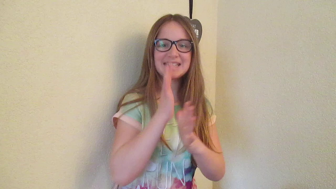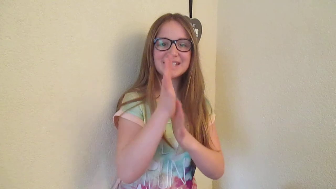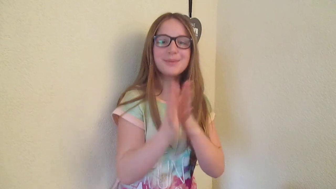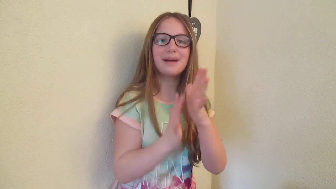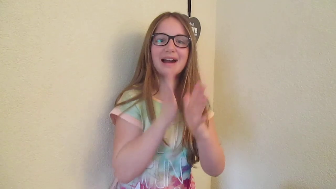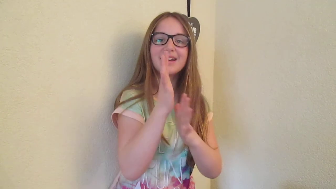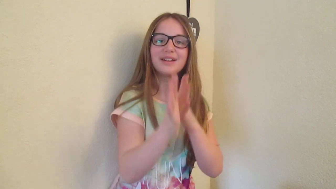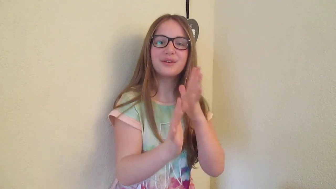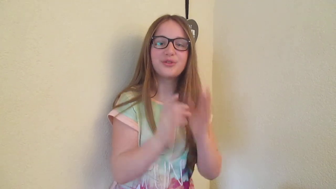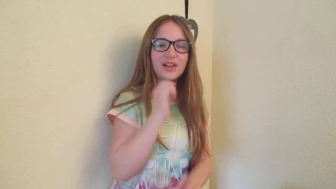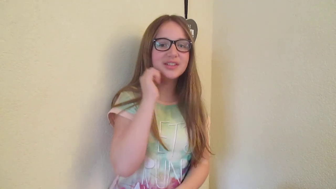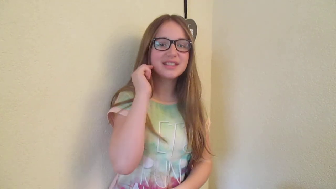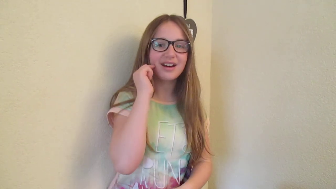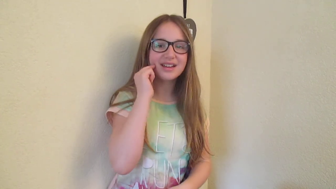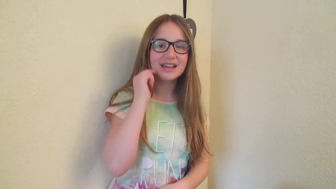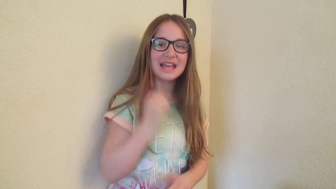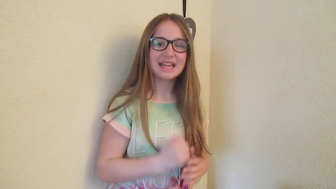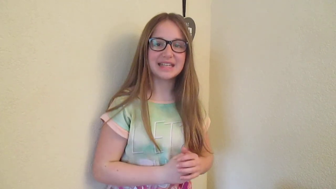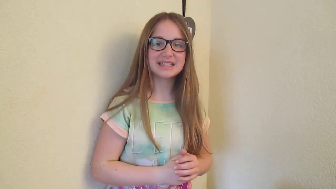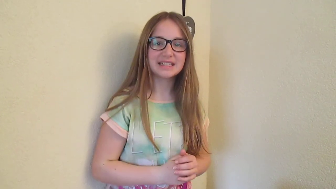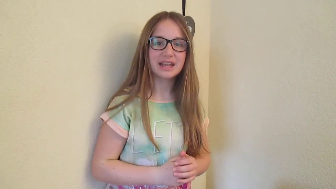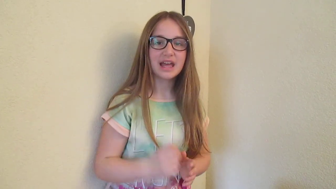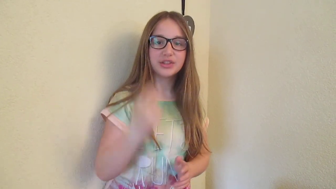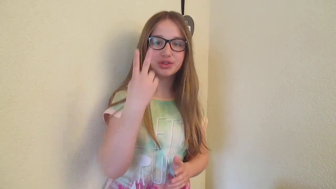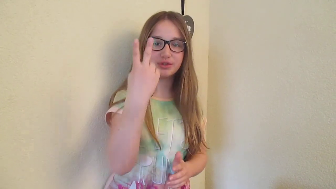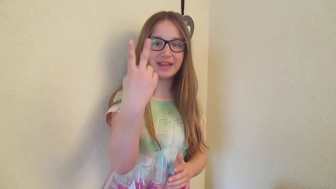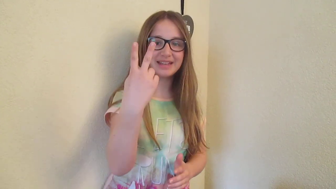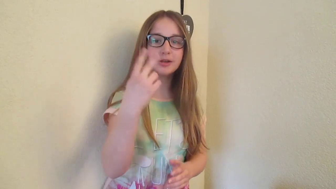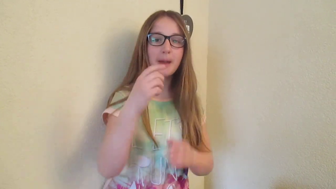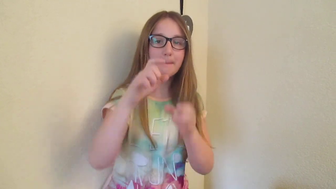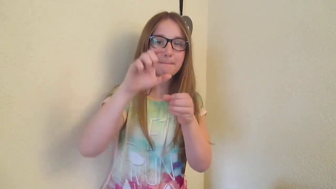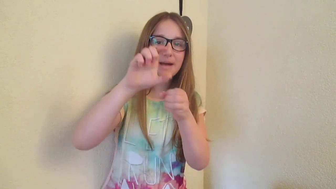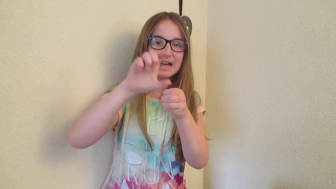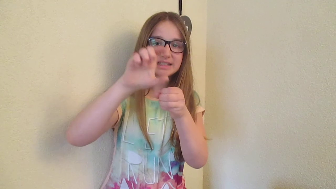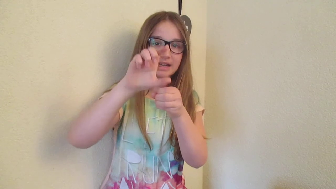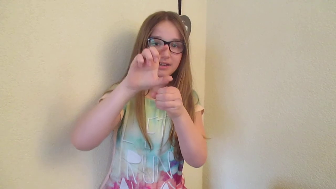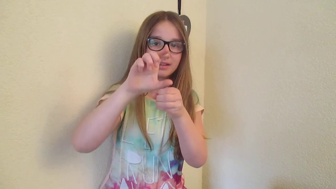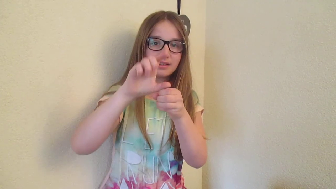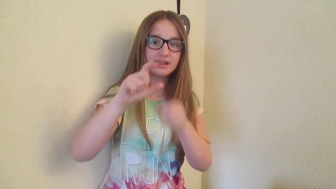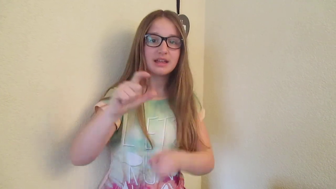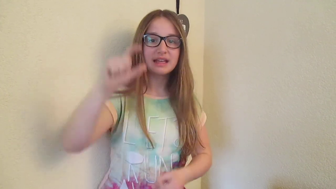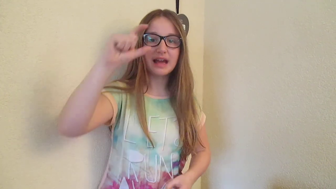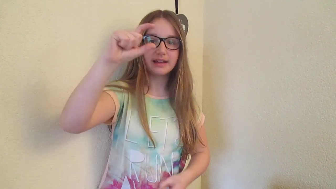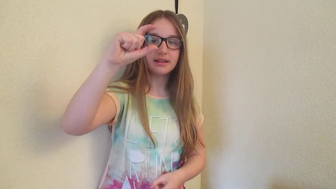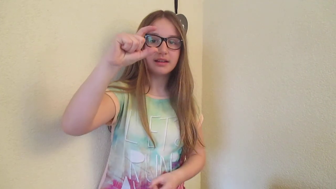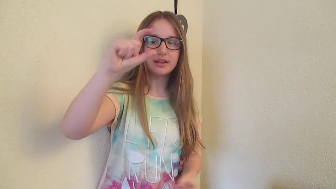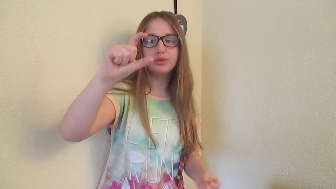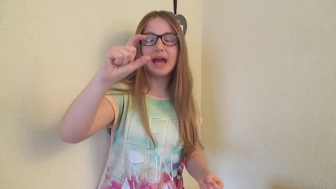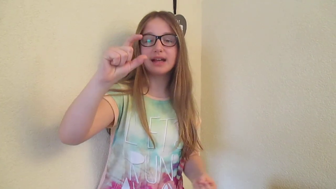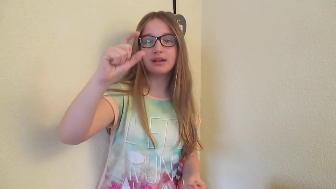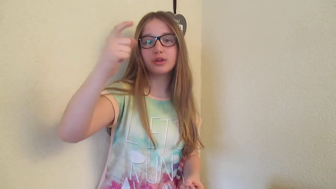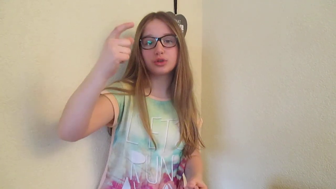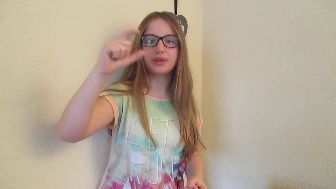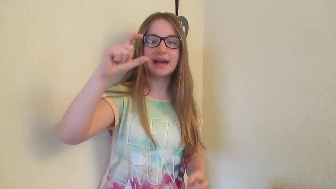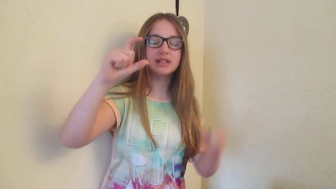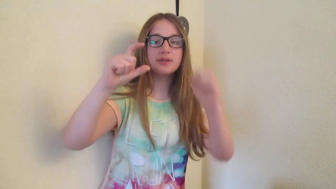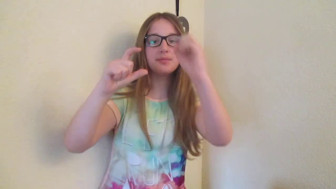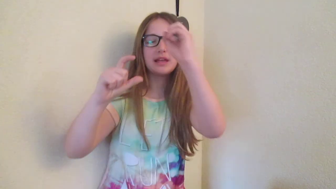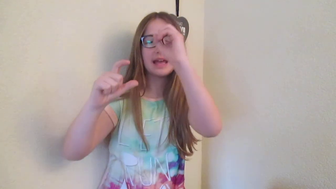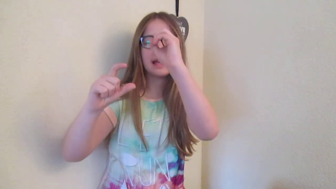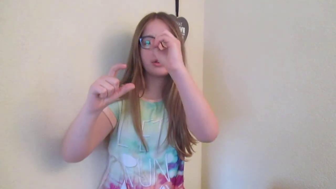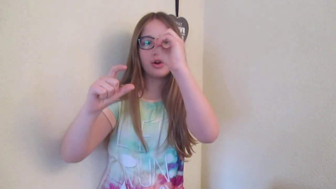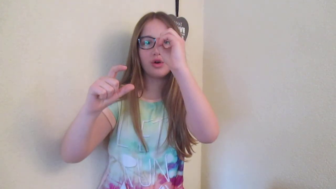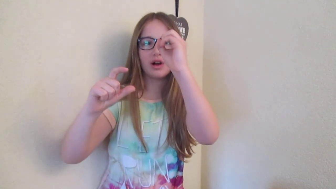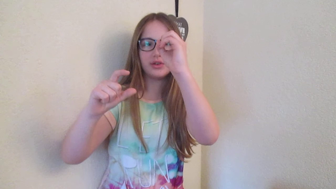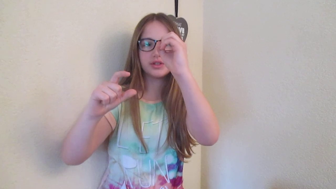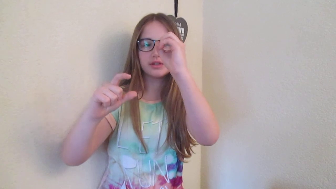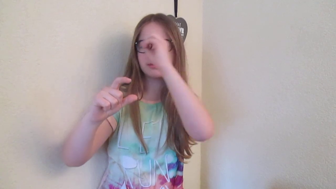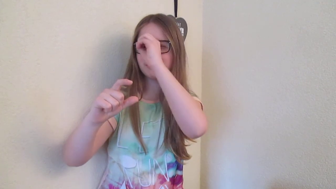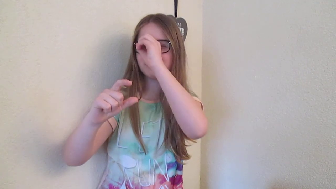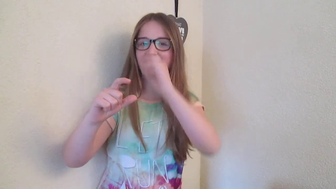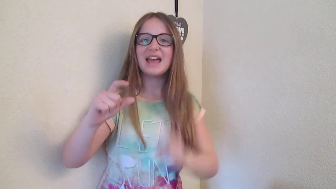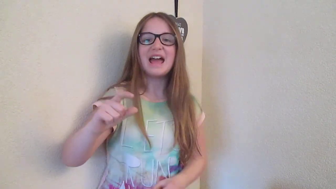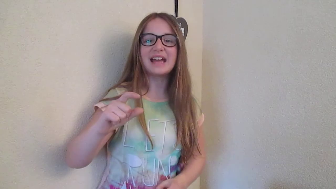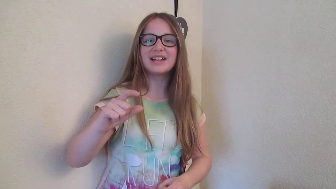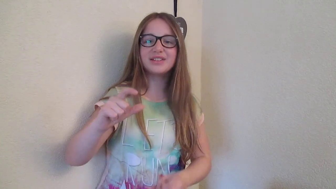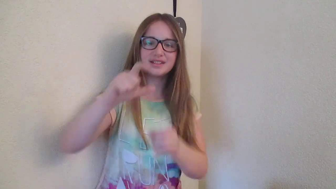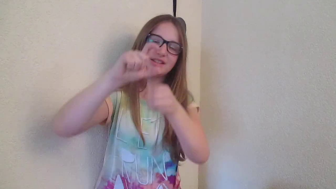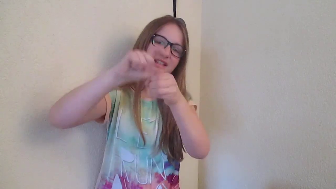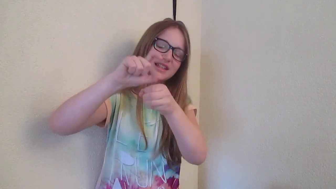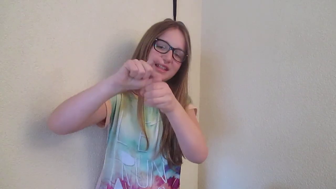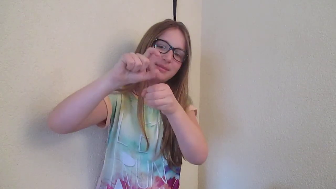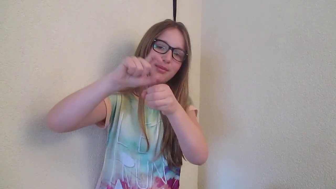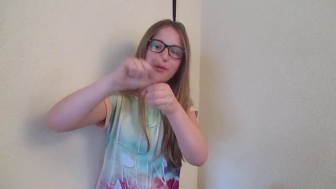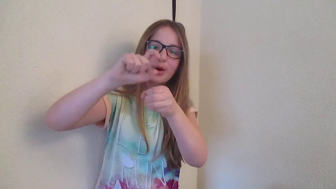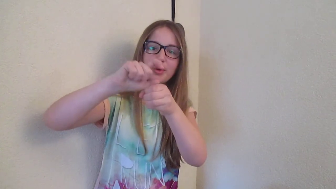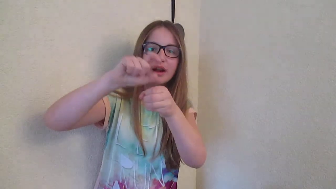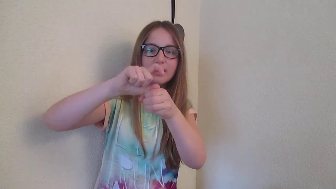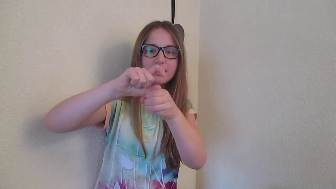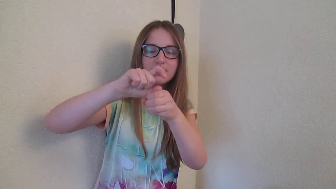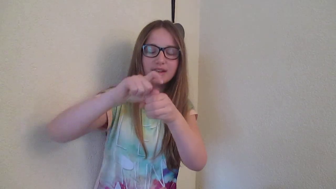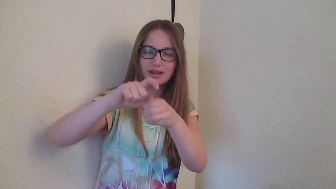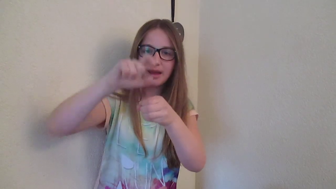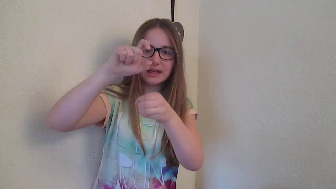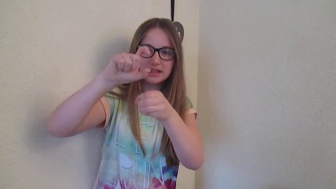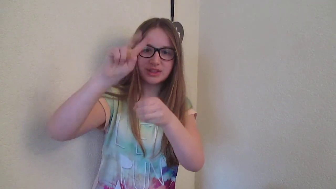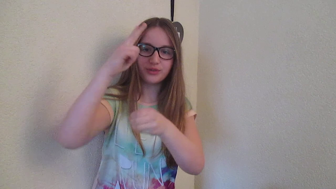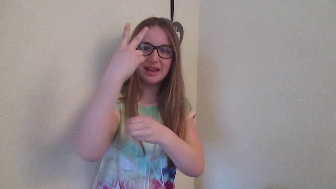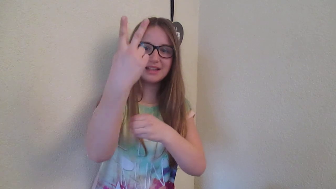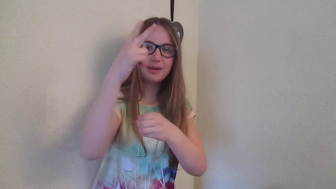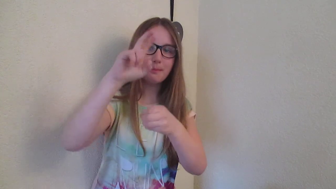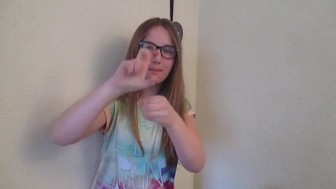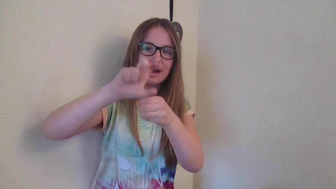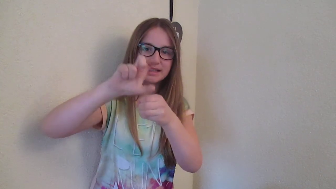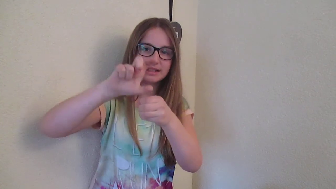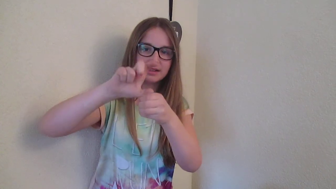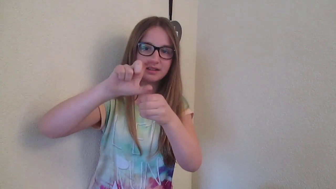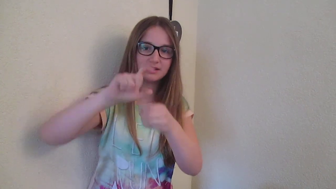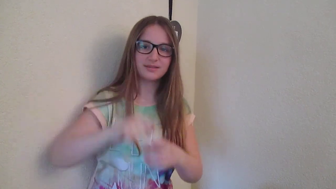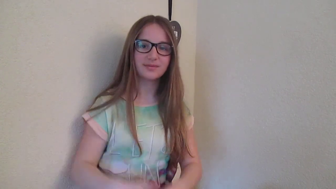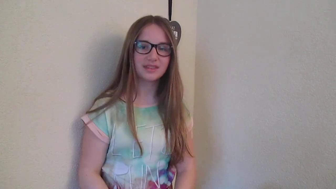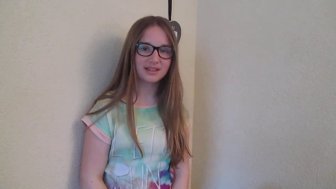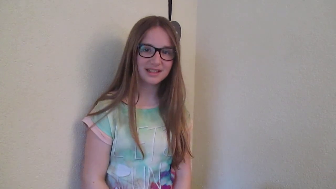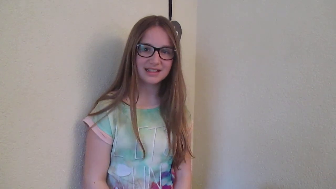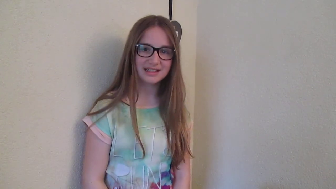Tweede Paasdag